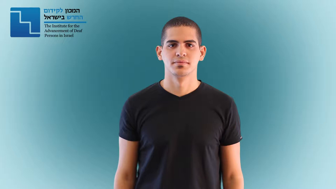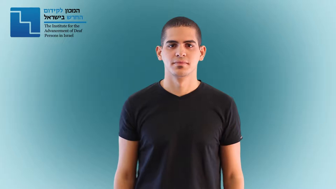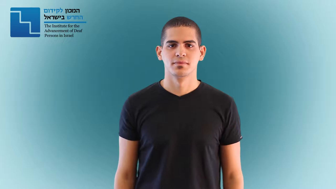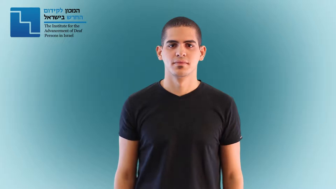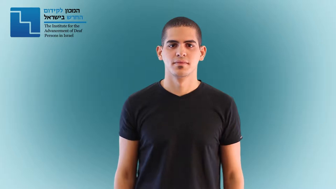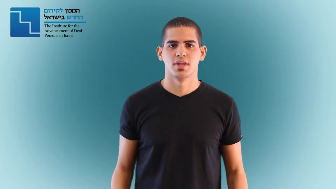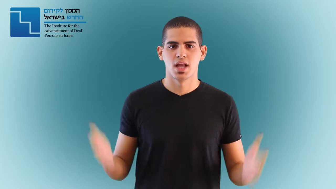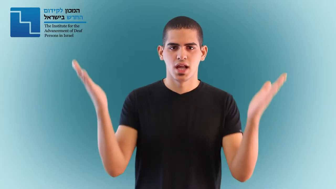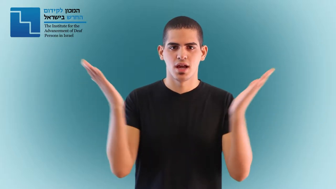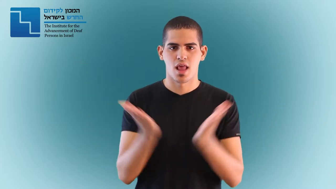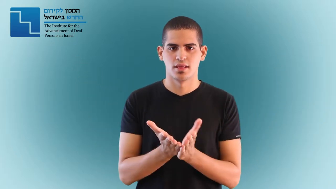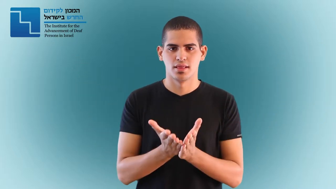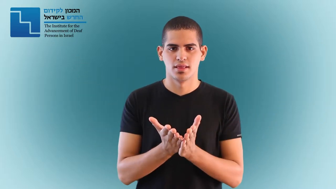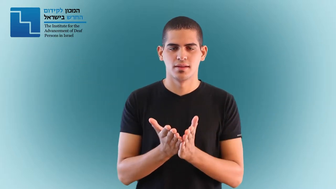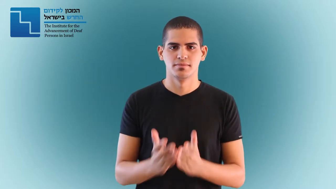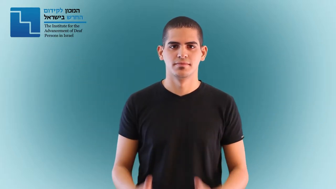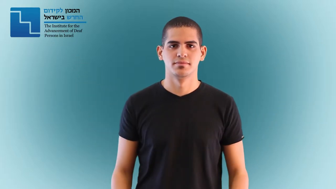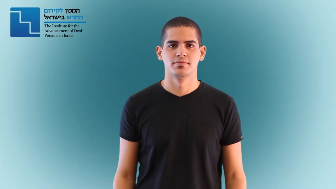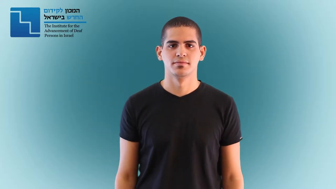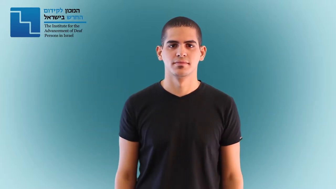אילת